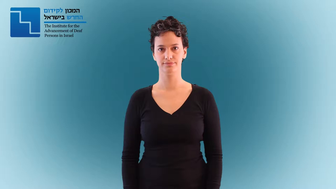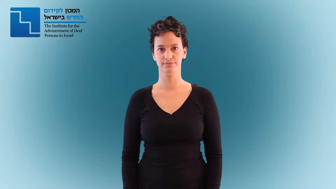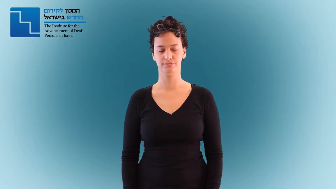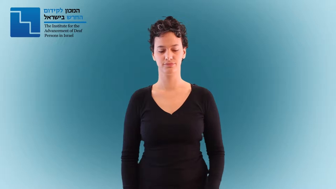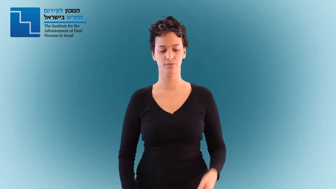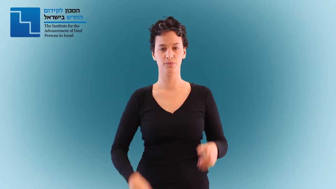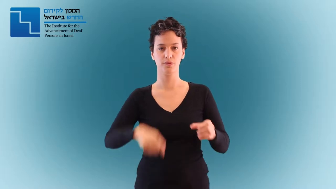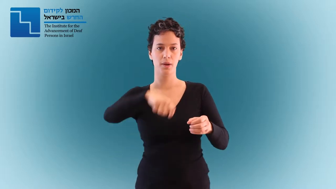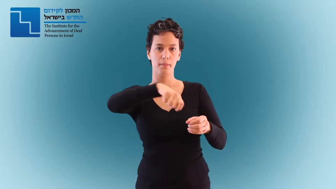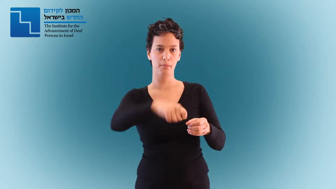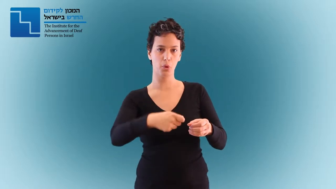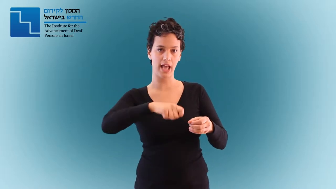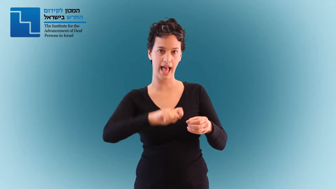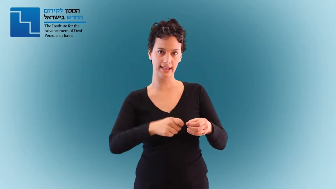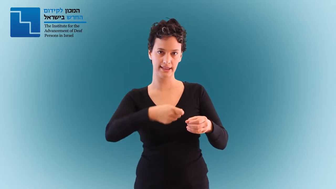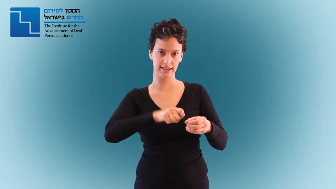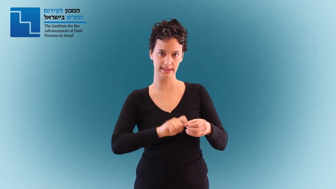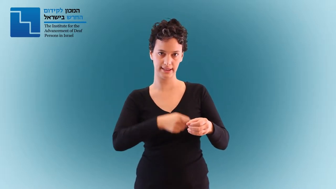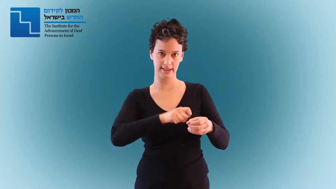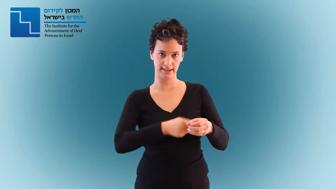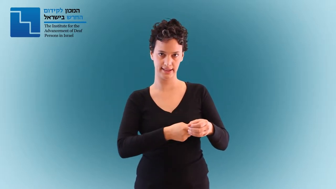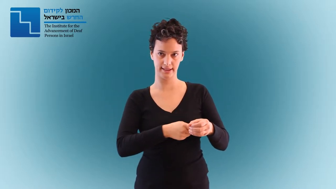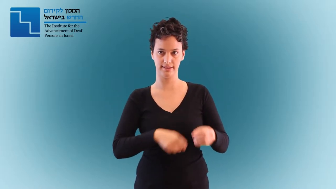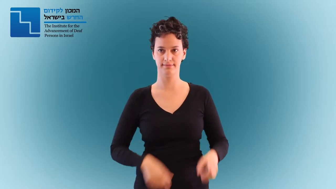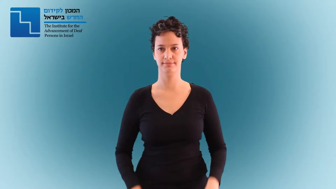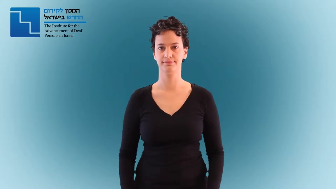פותחן (לקופסת שימורים)